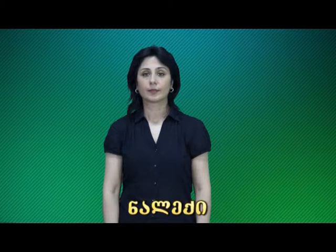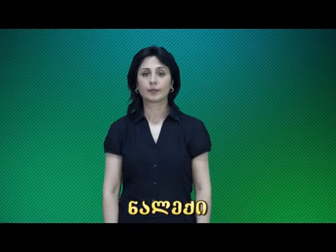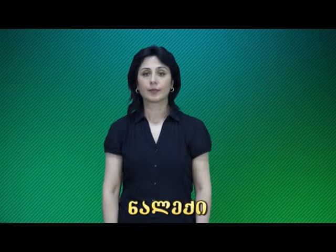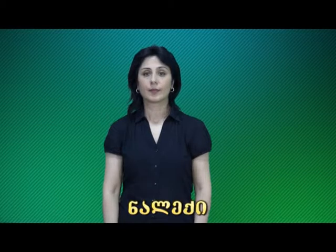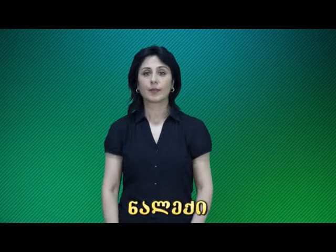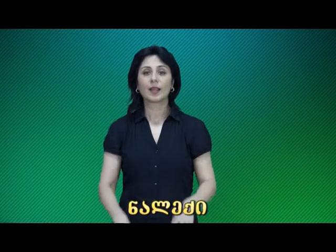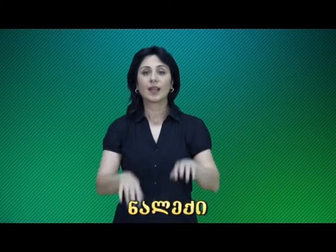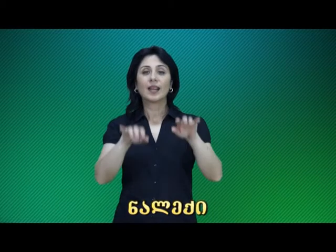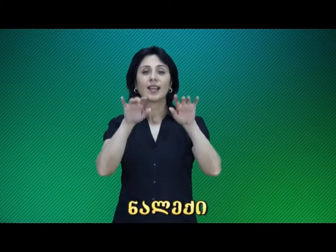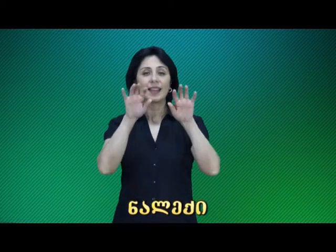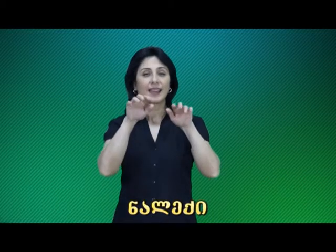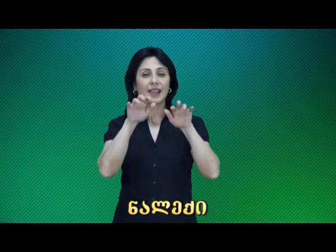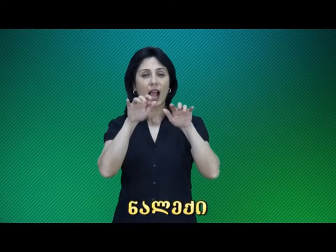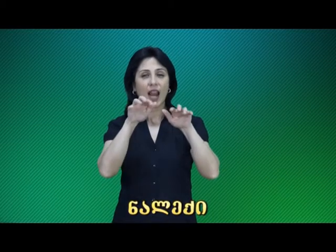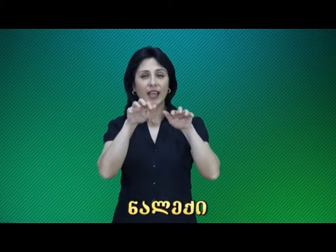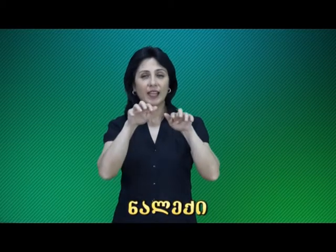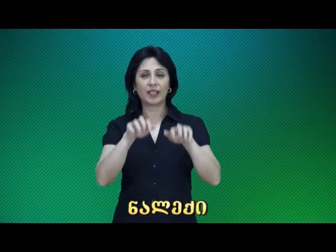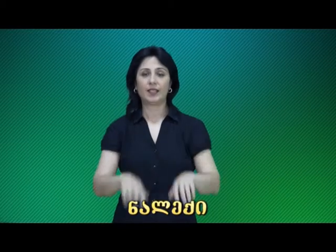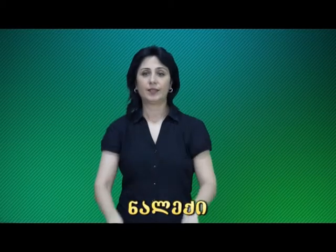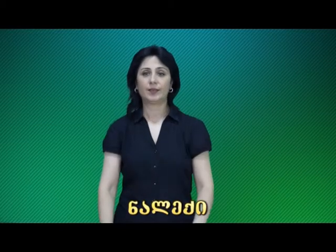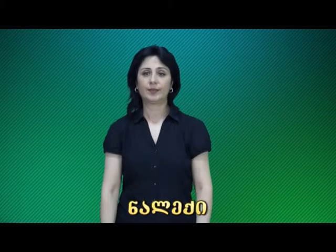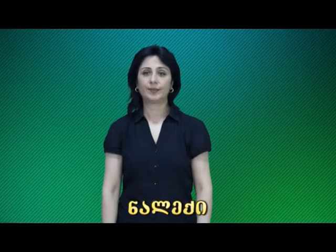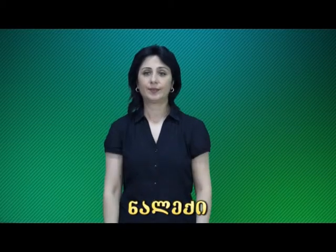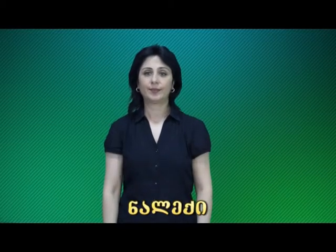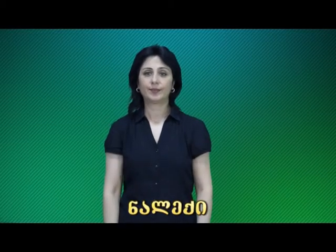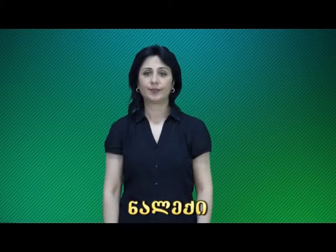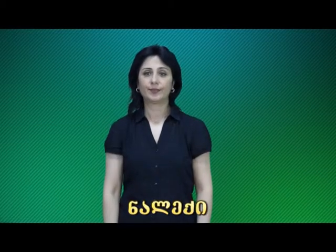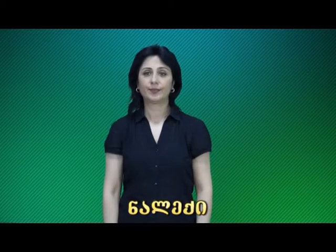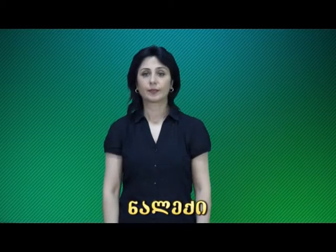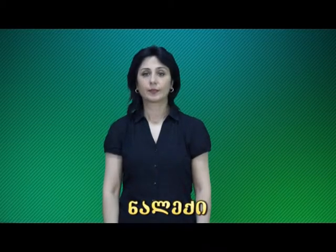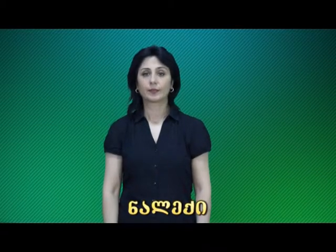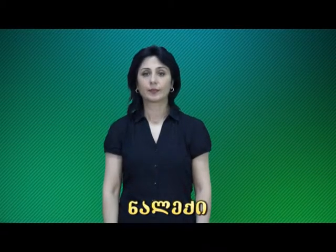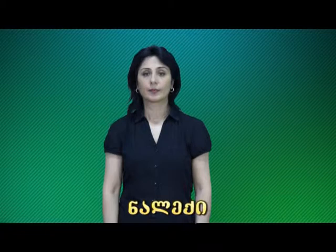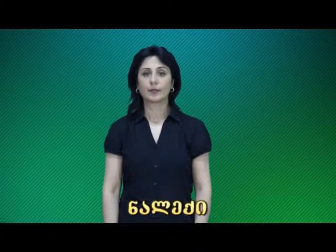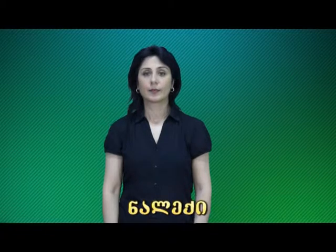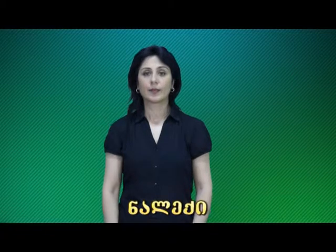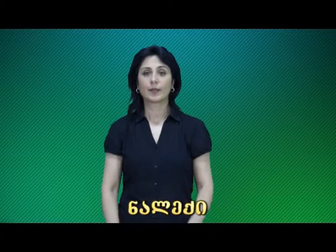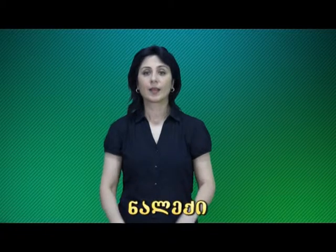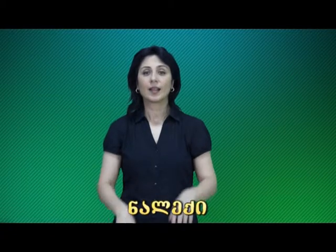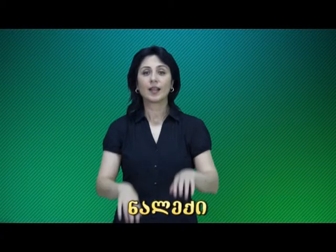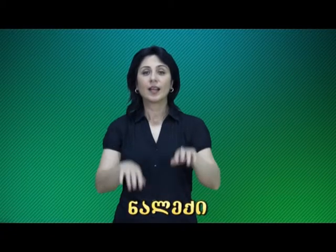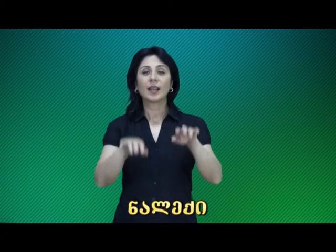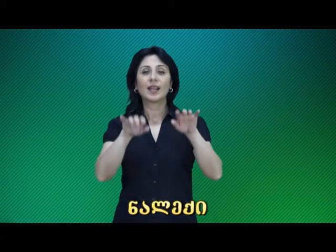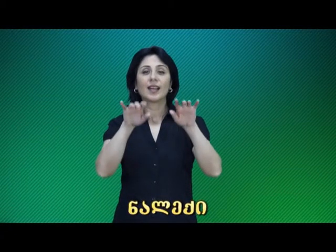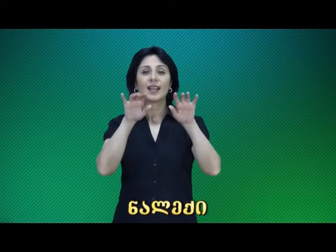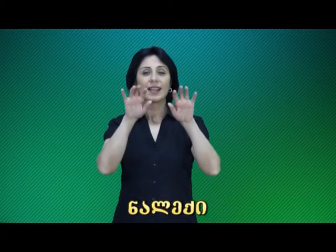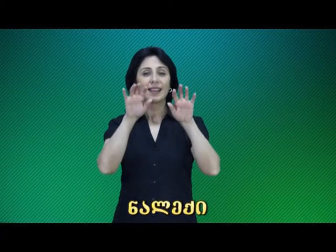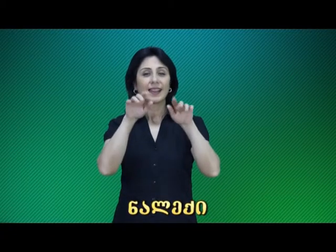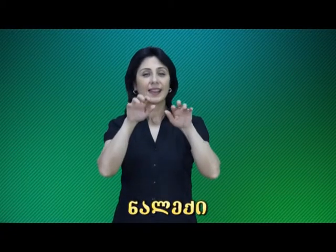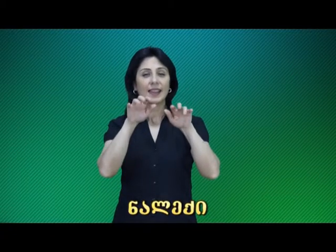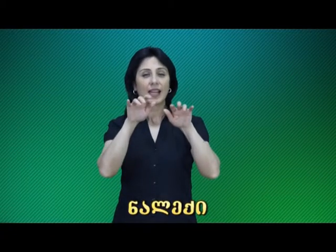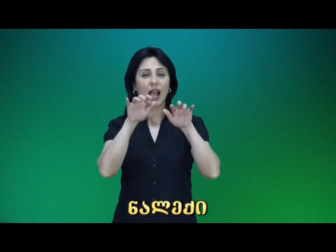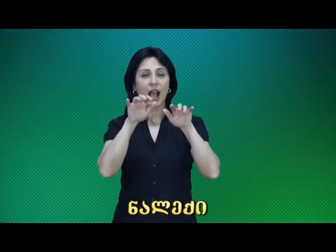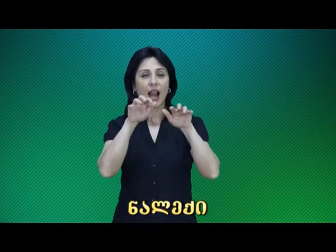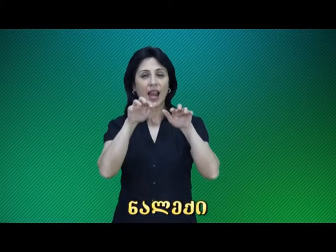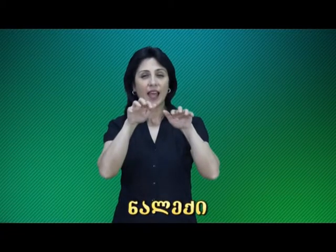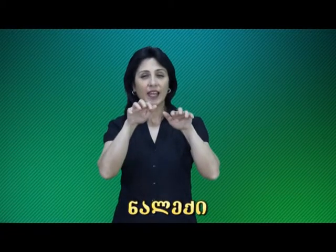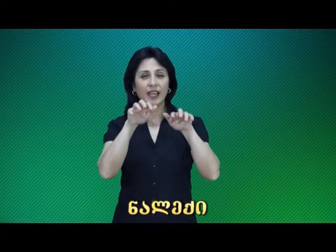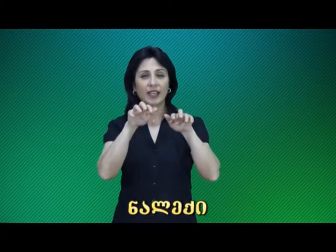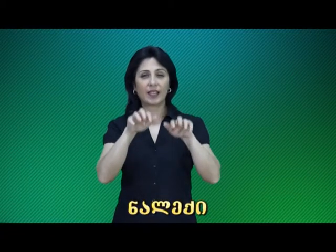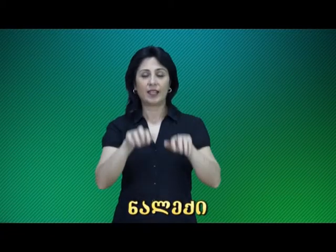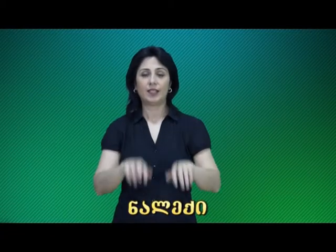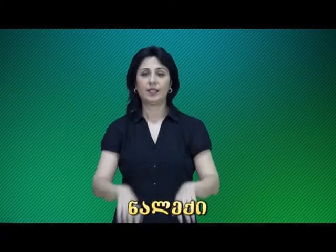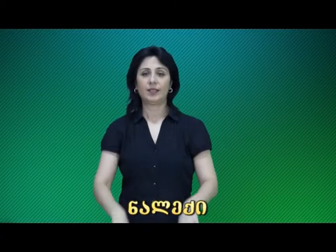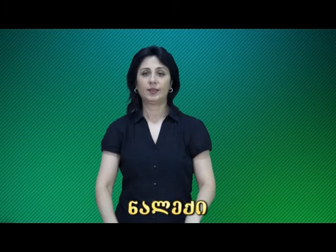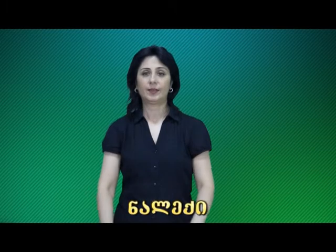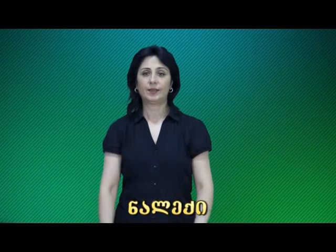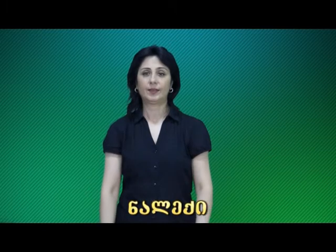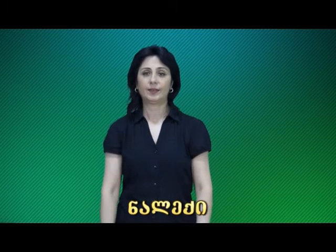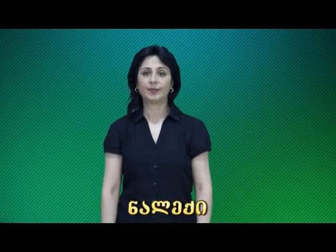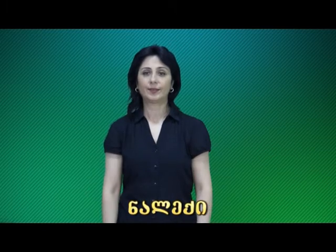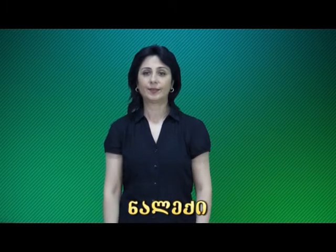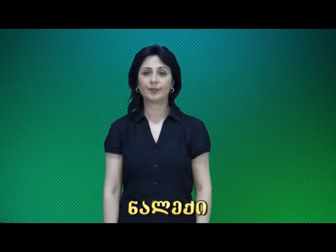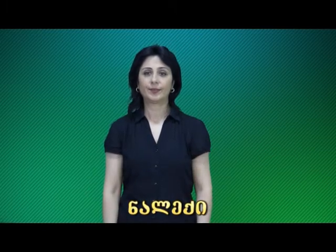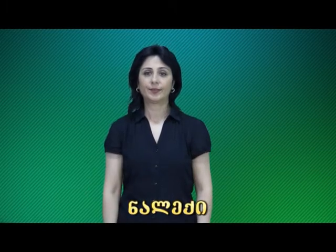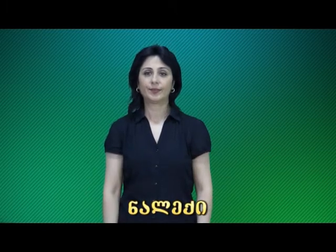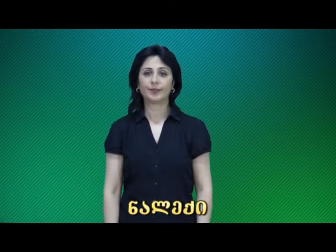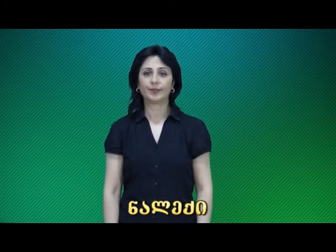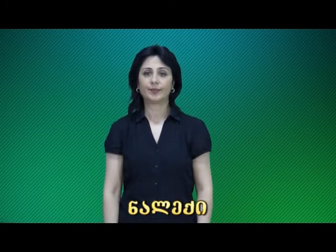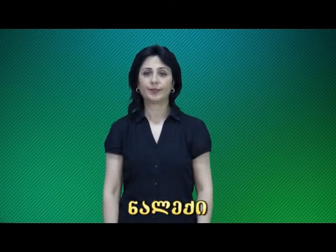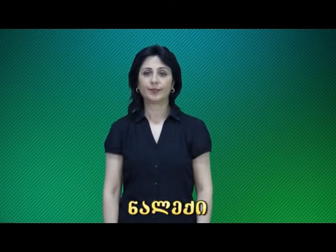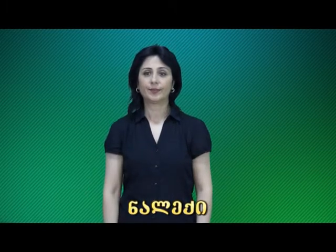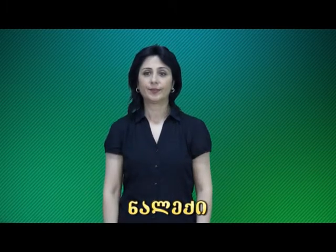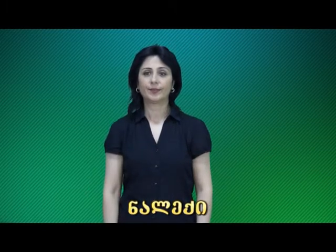ნალექი